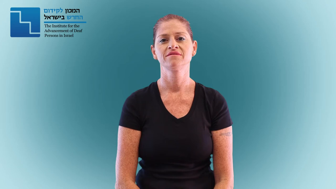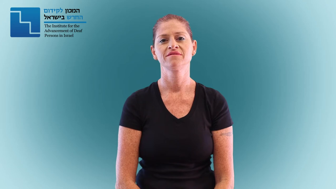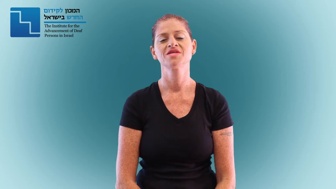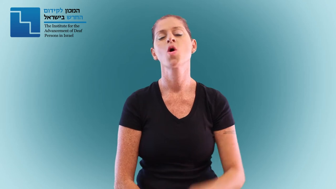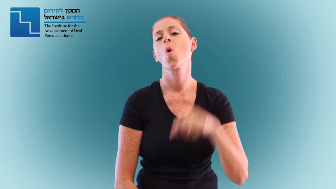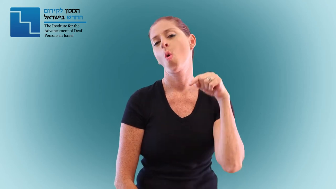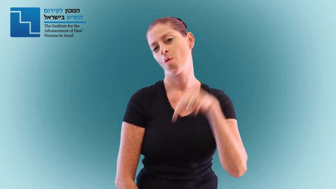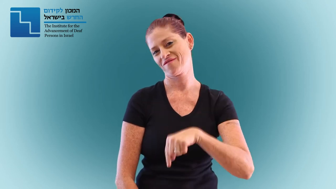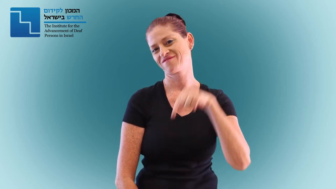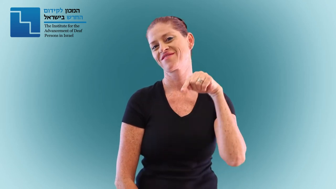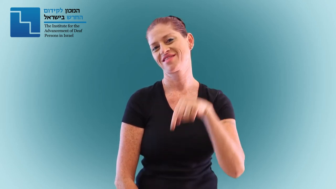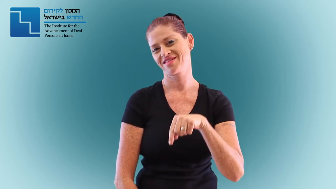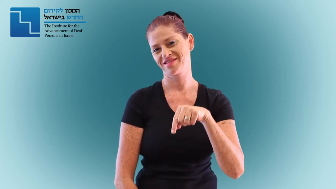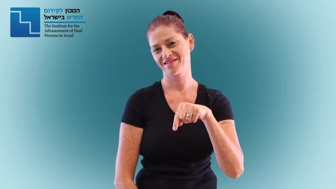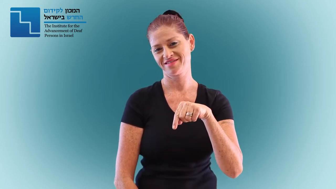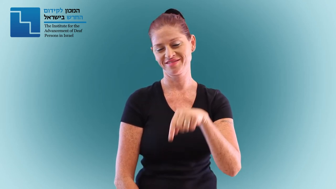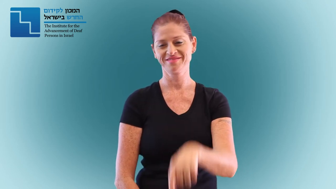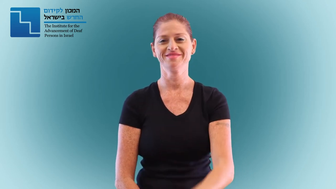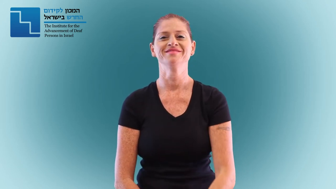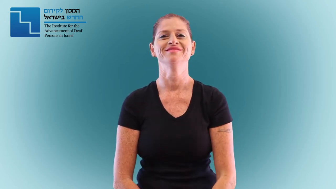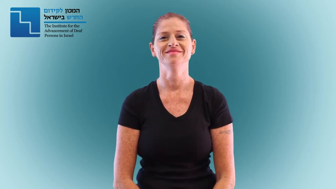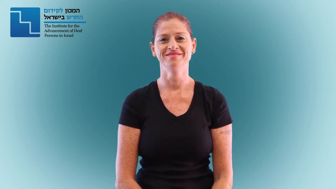הווה